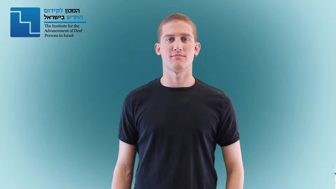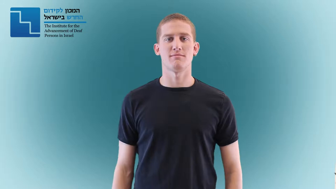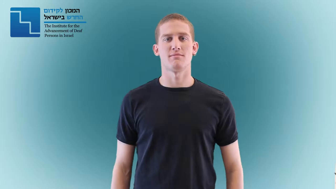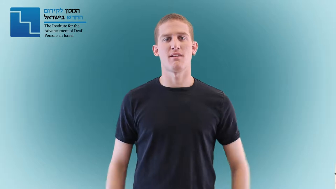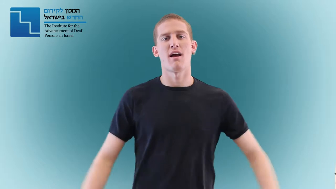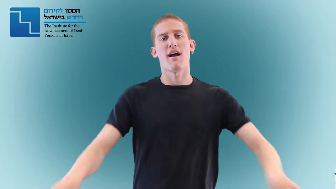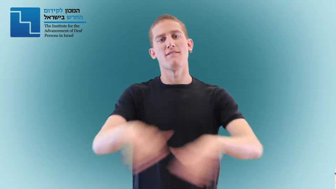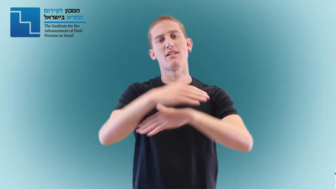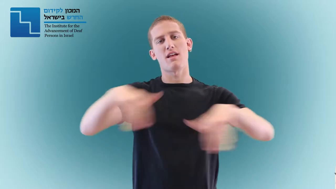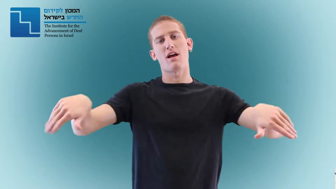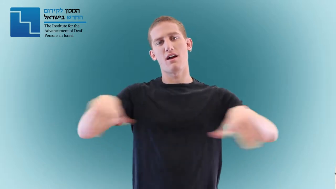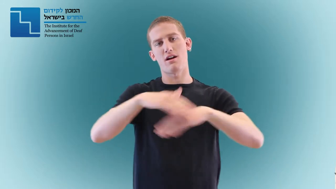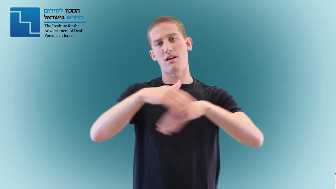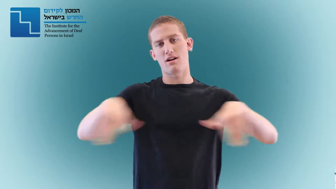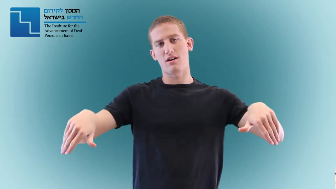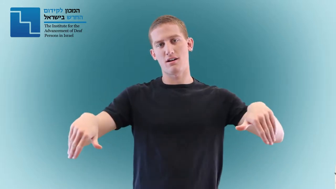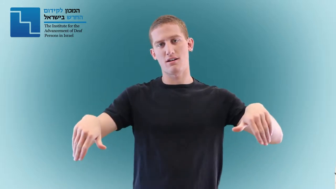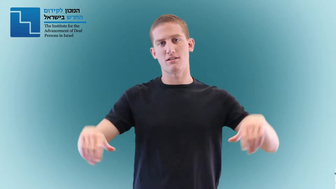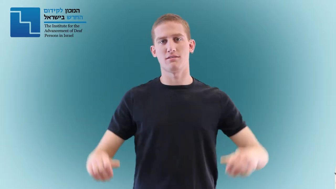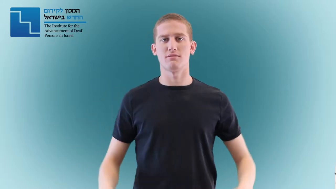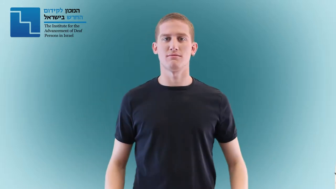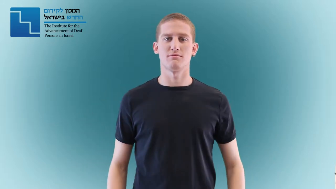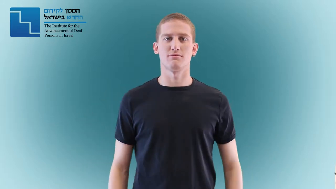אבטלה